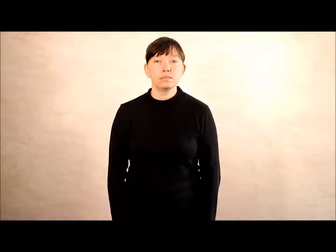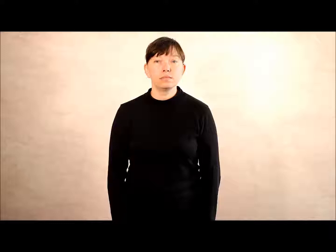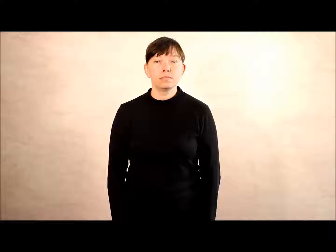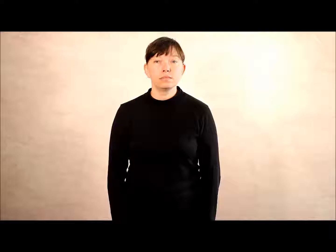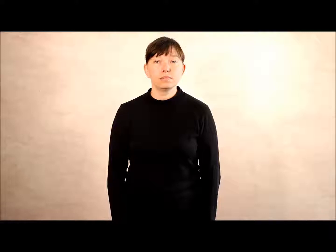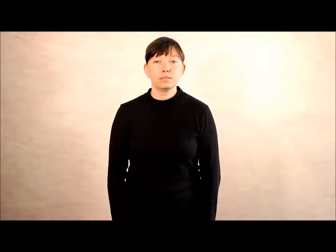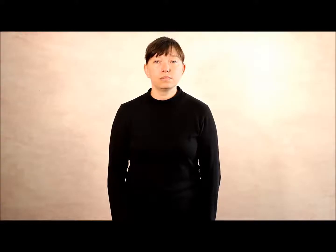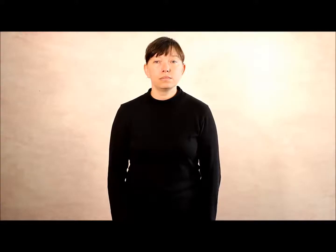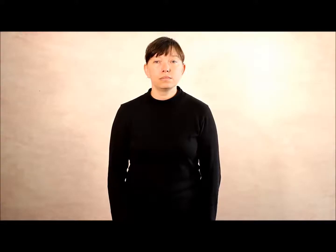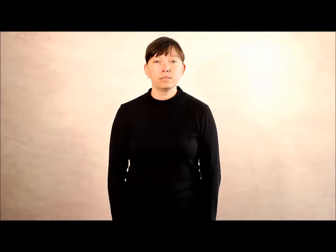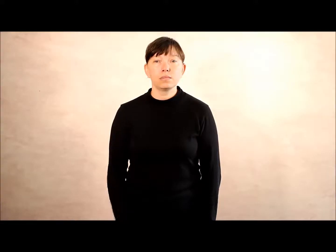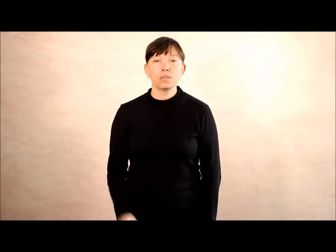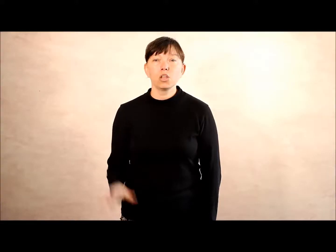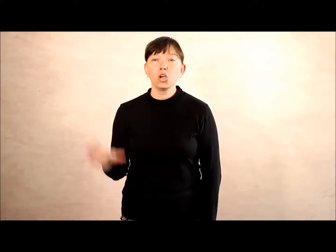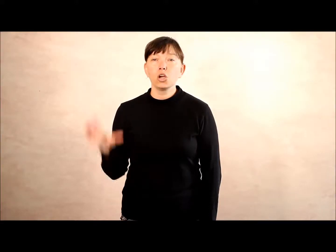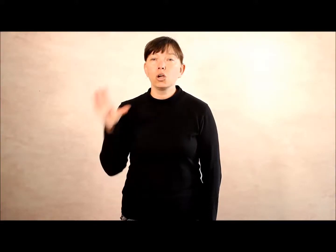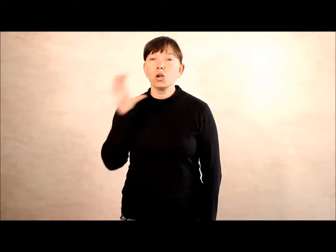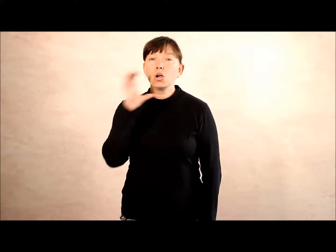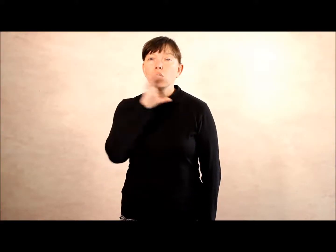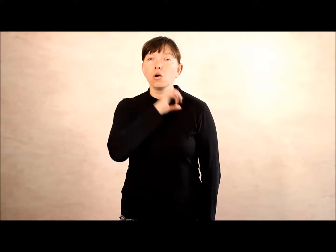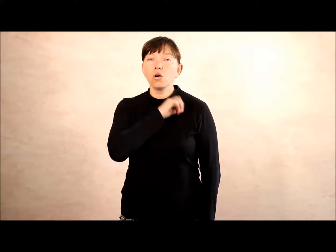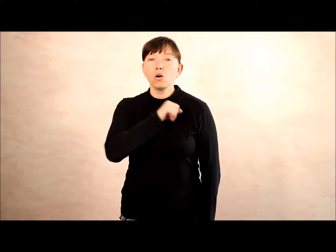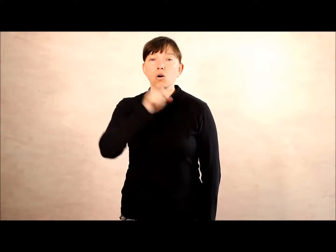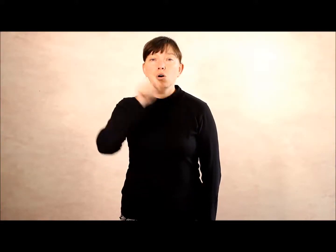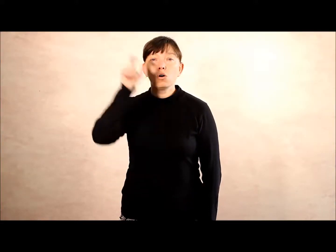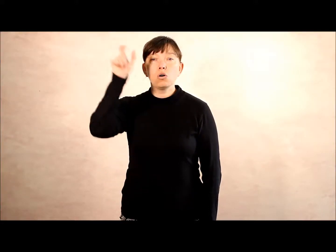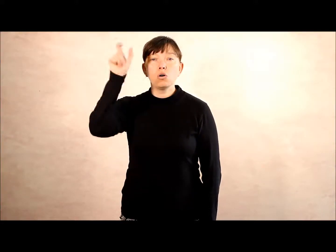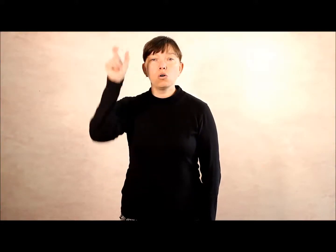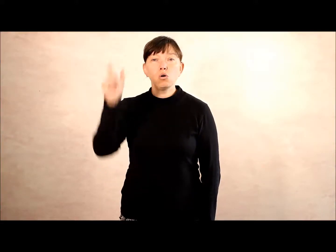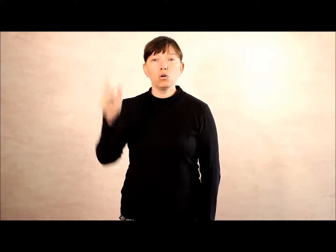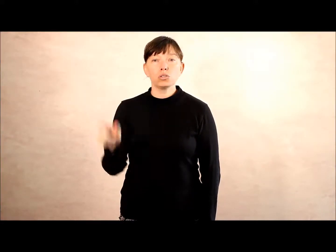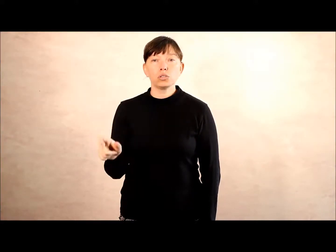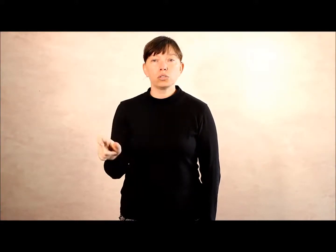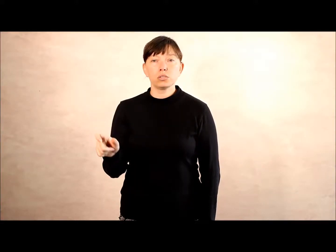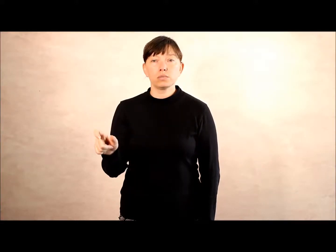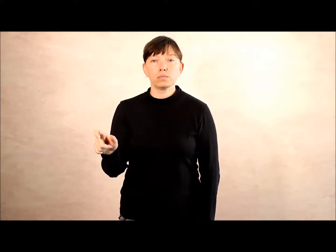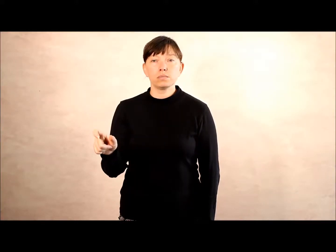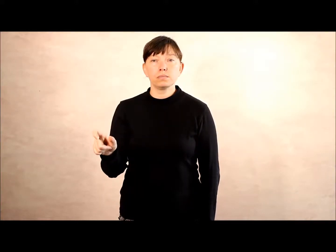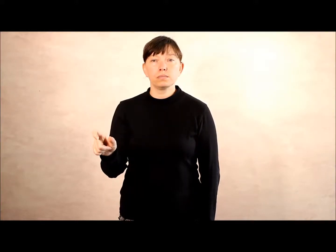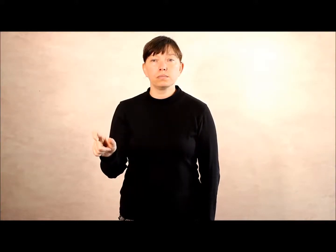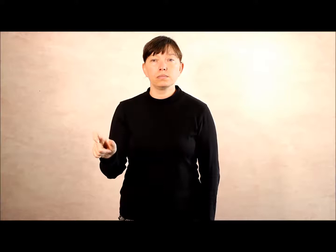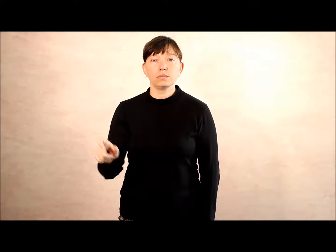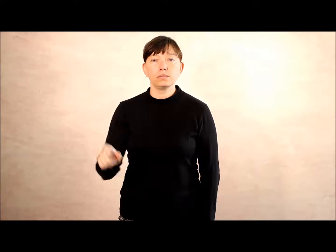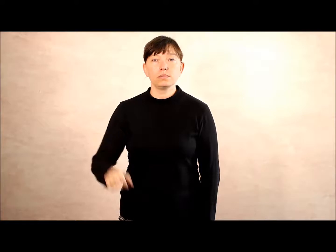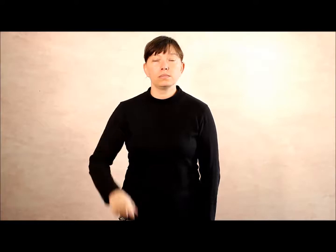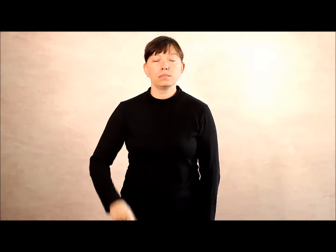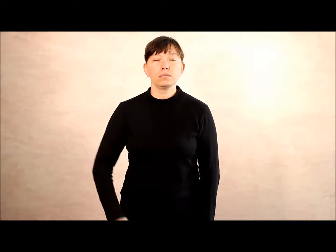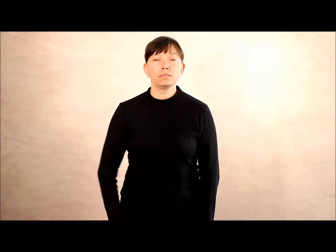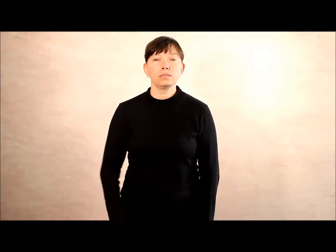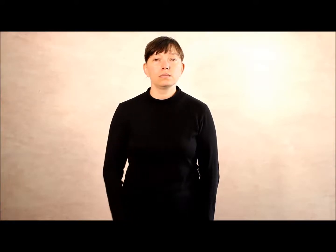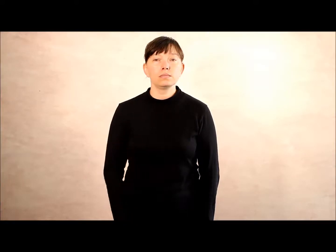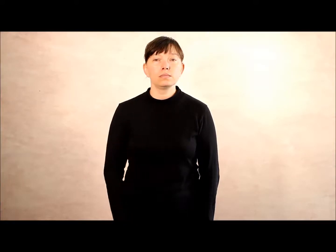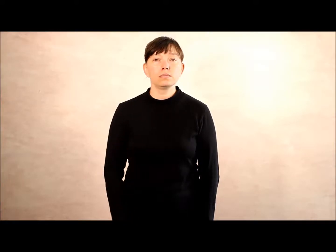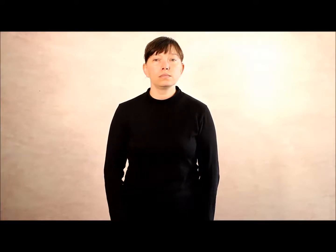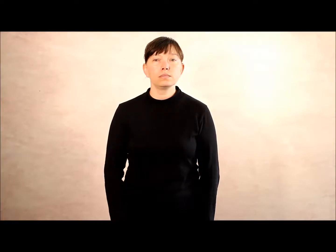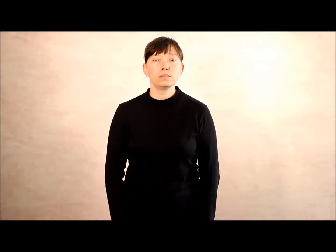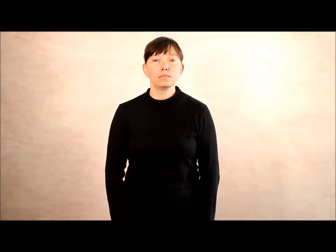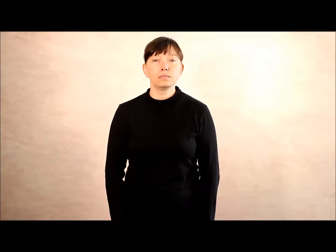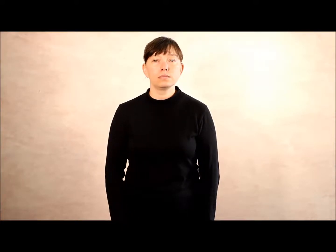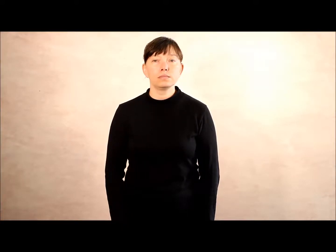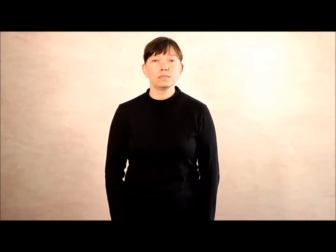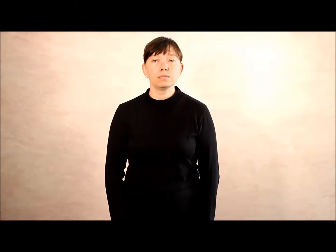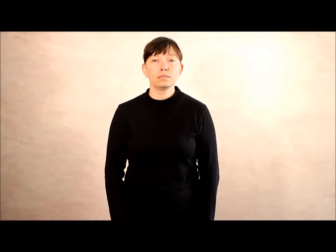Hoț